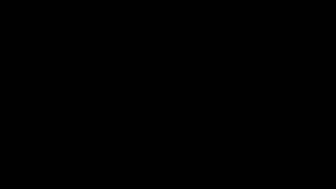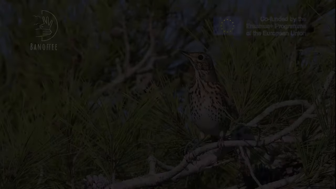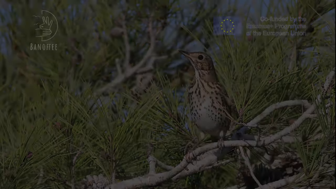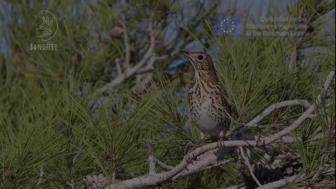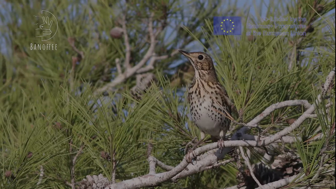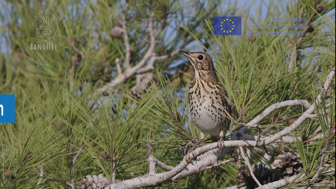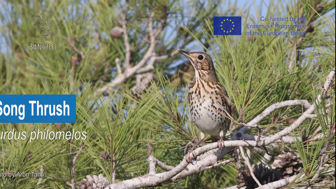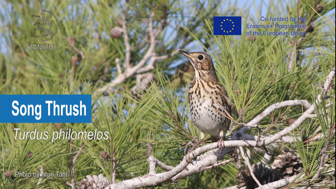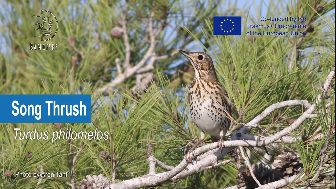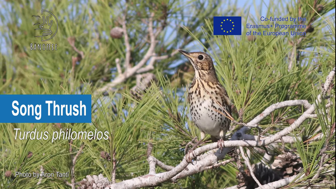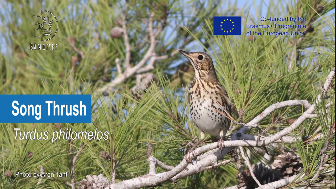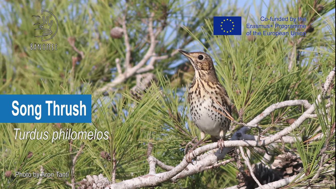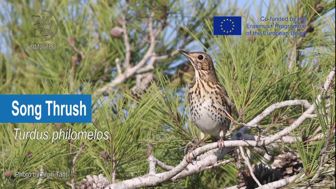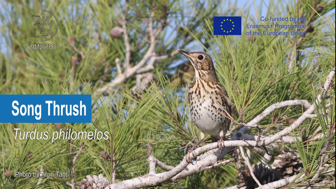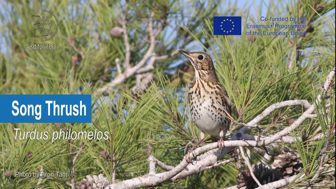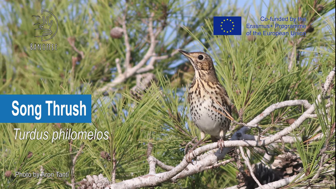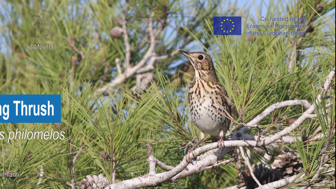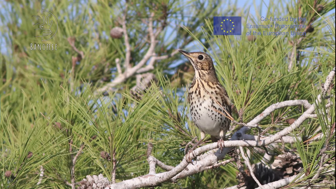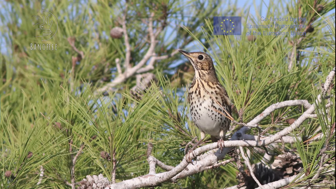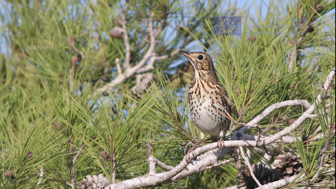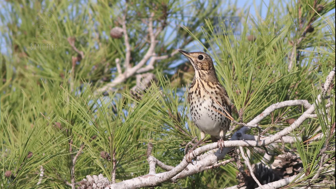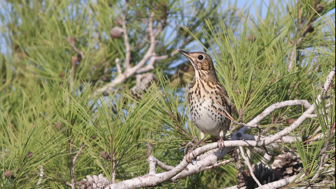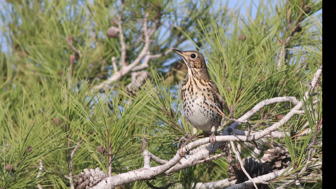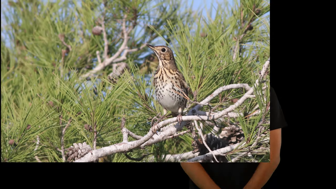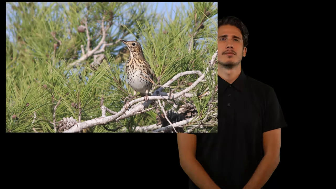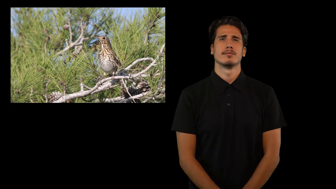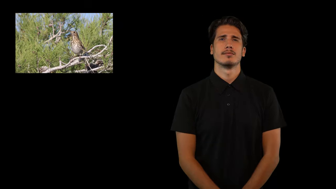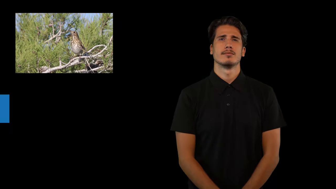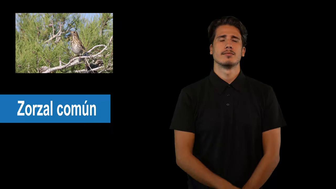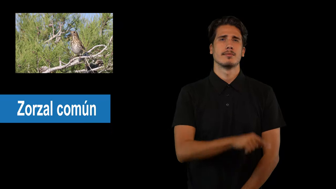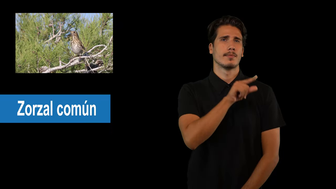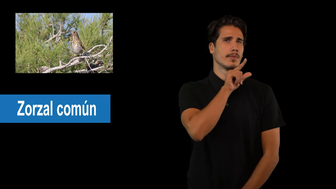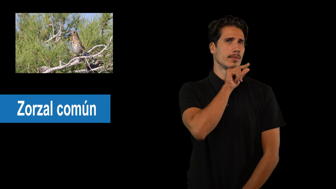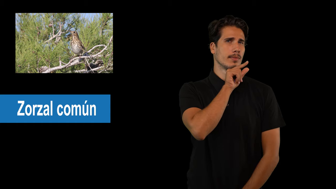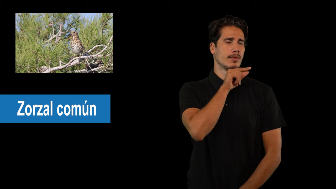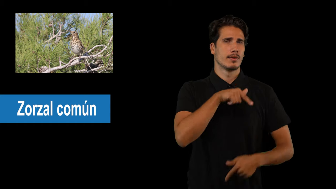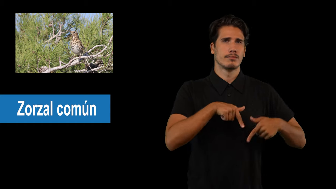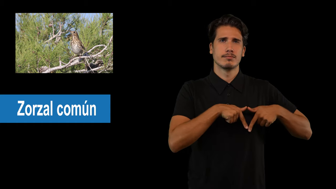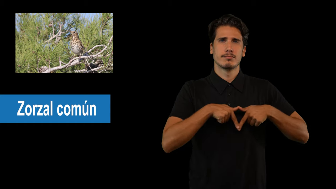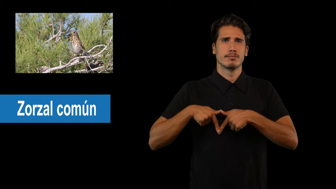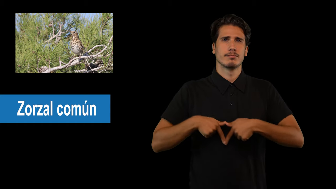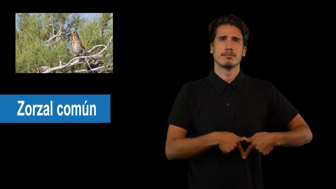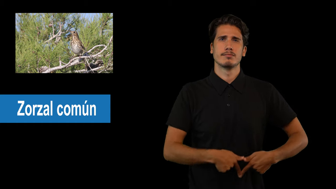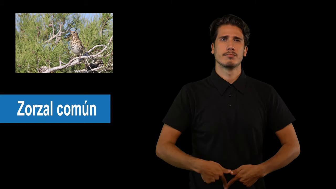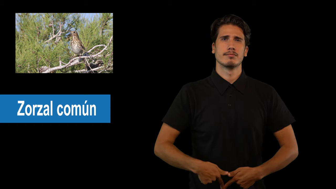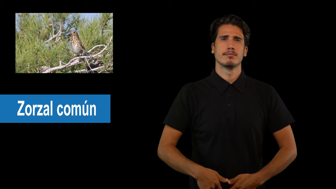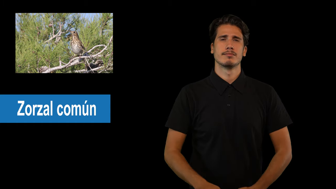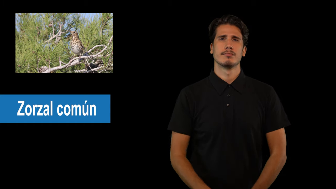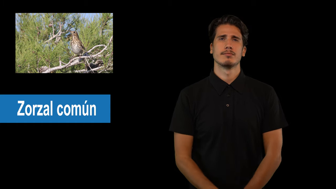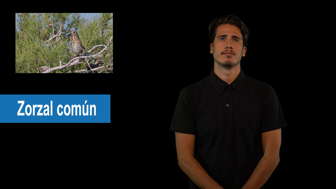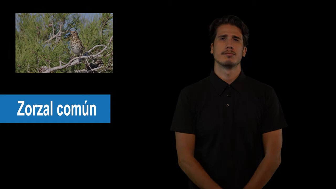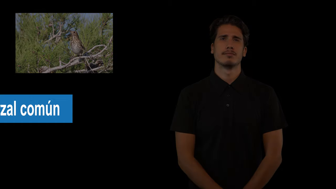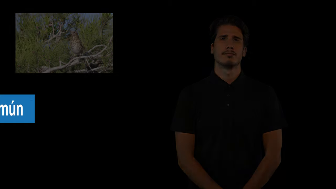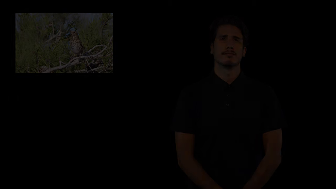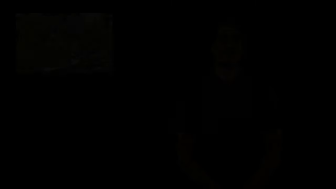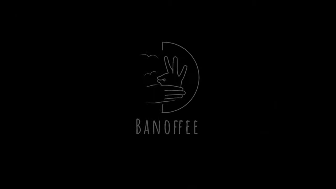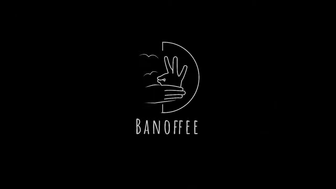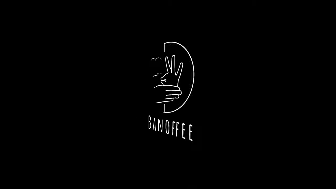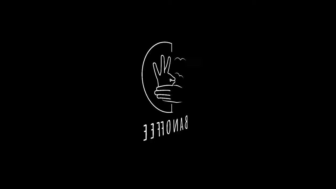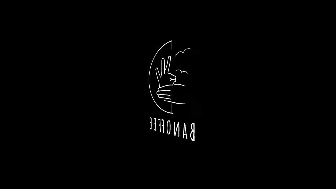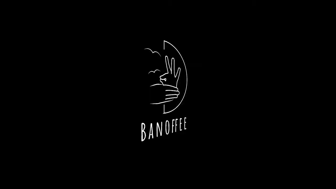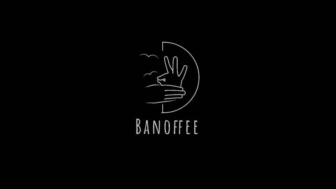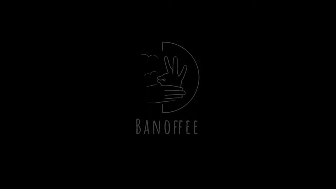Zorzal común